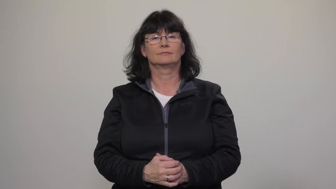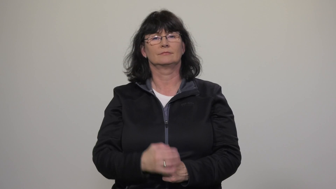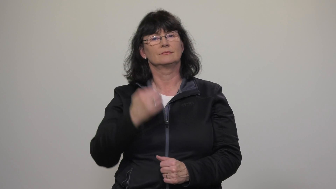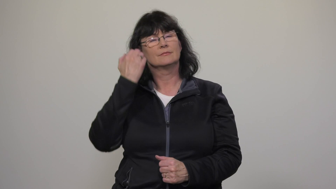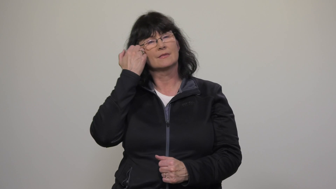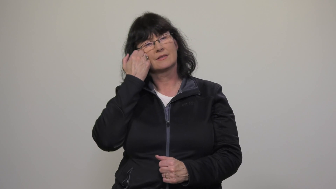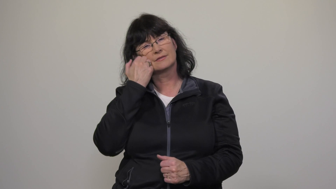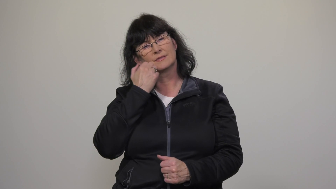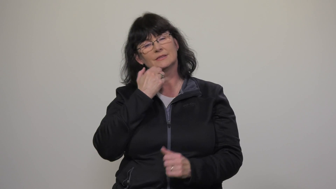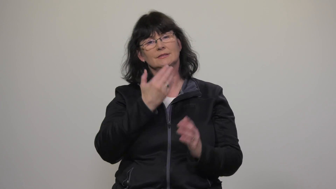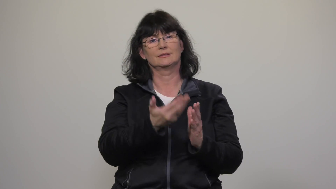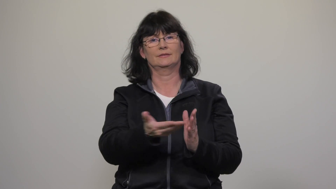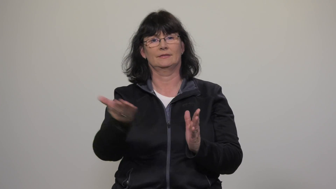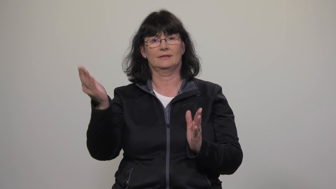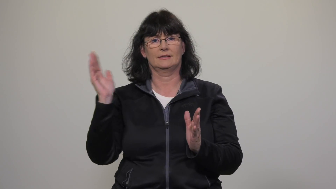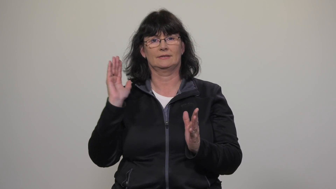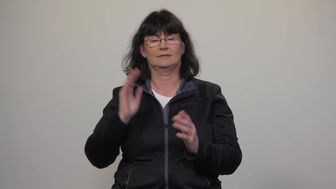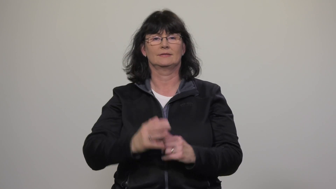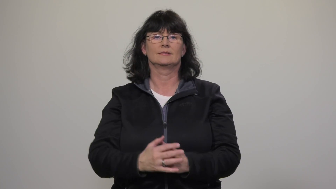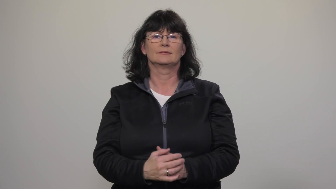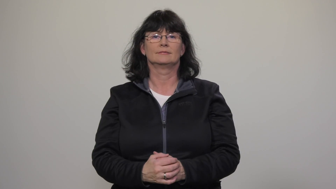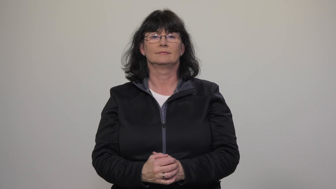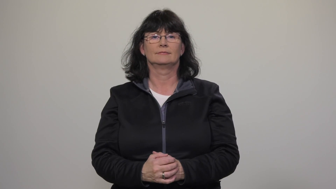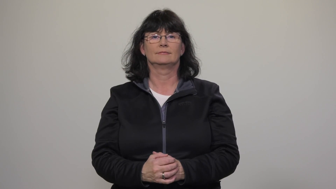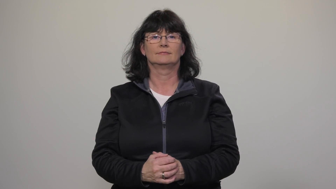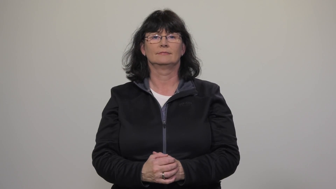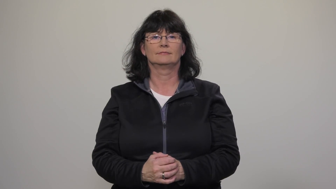Vistvænn